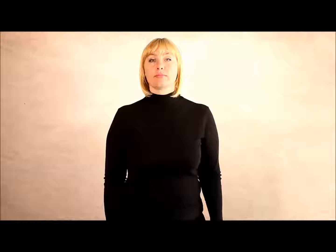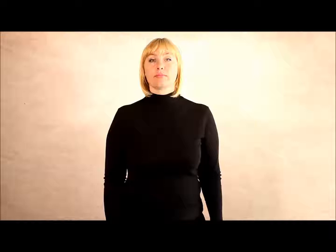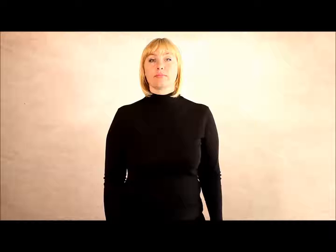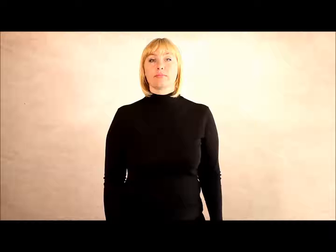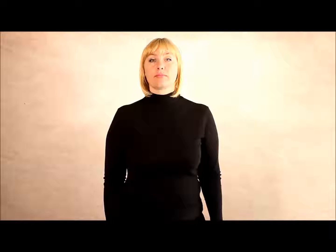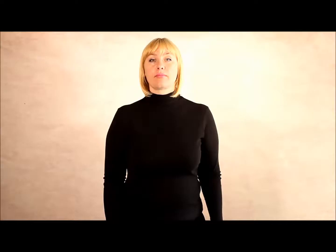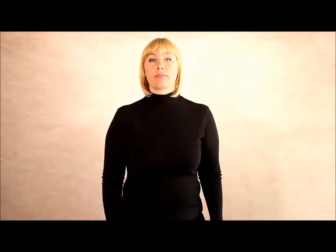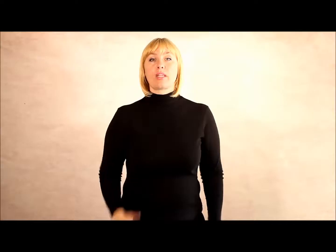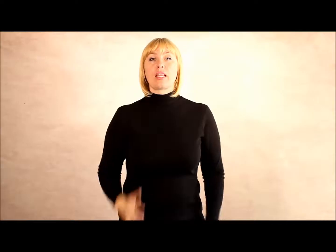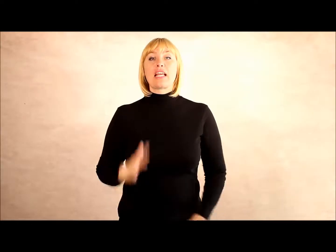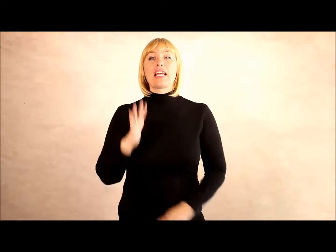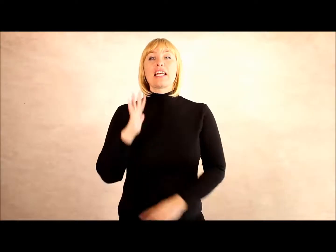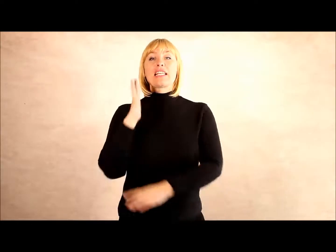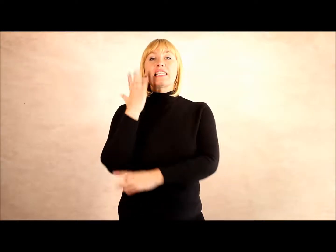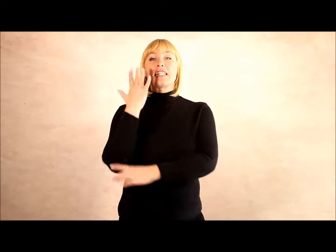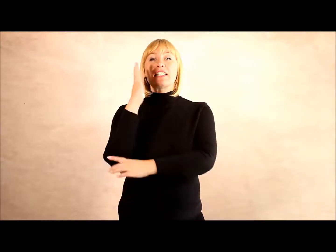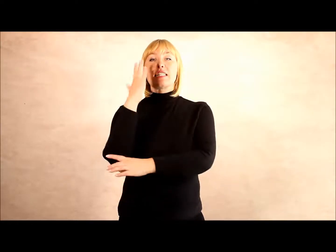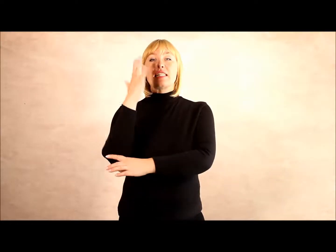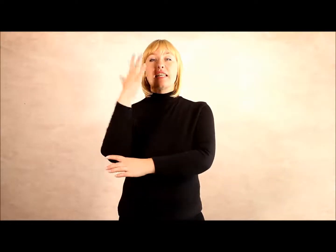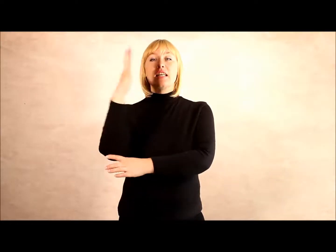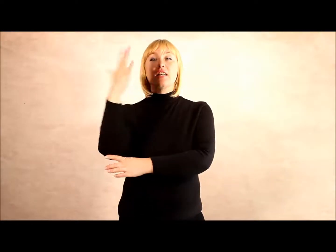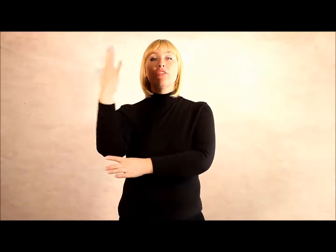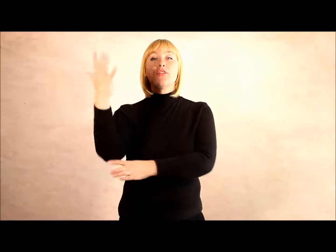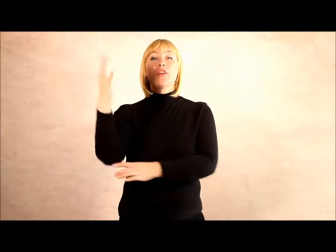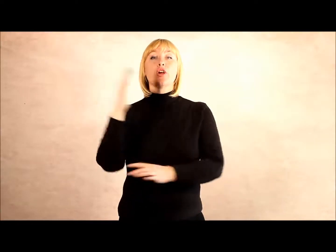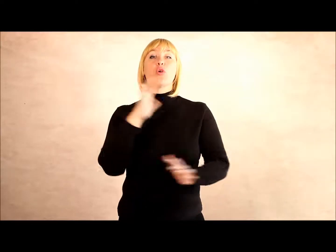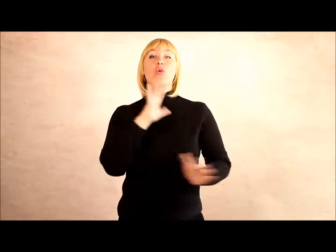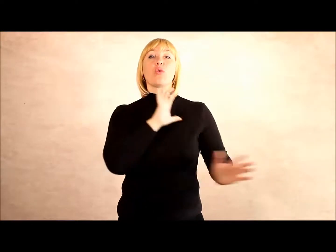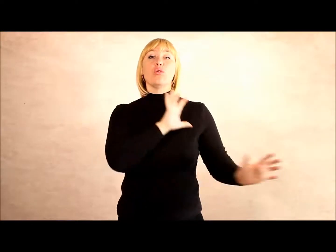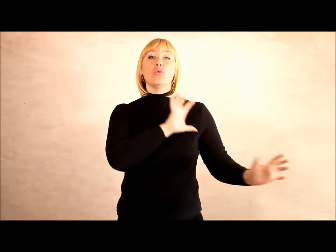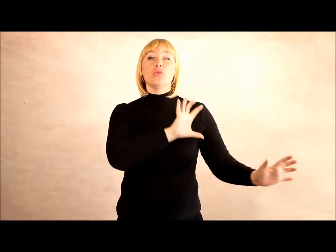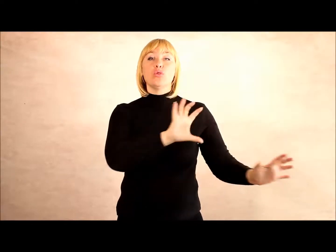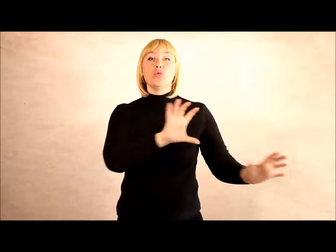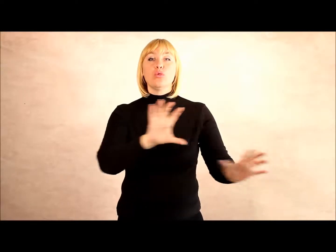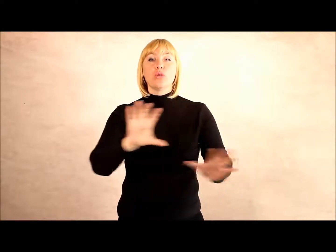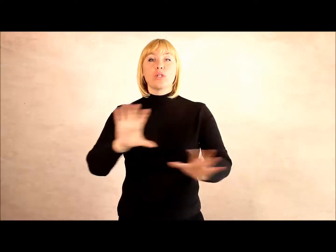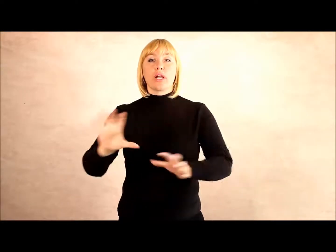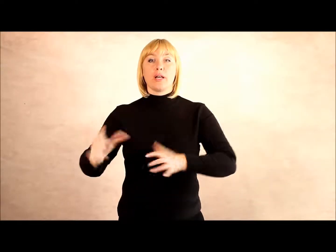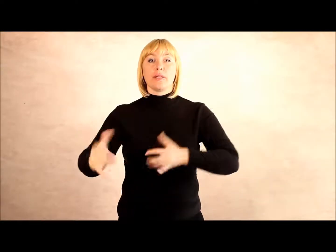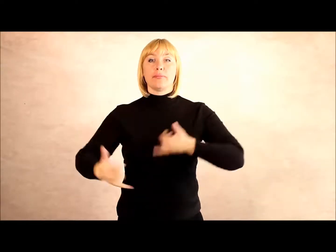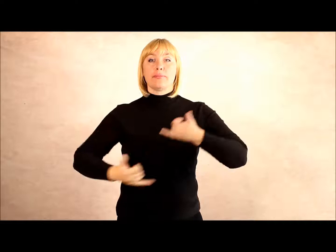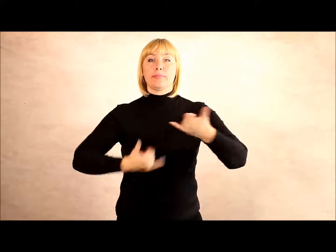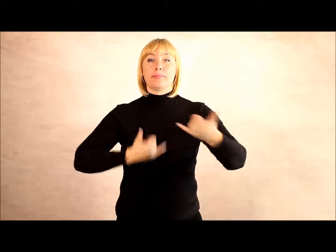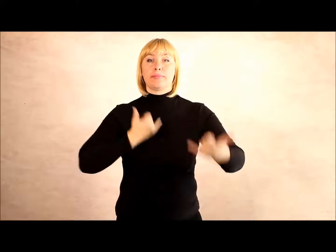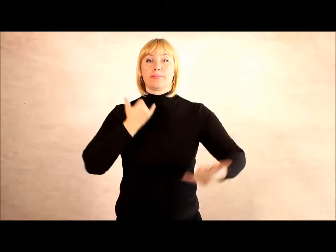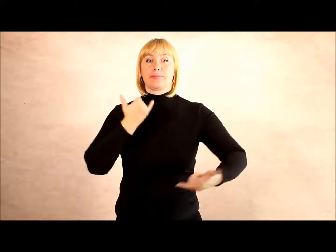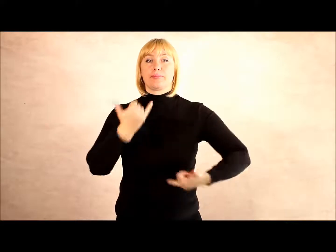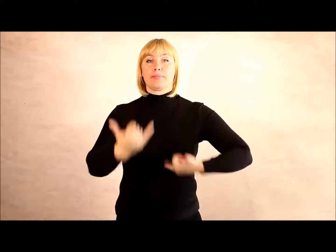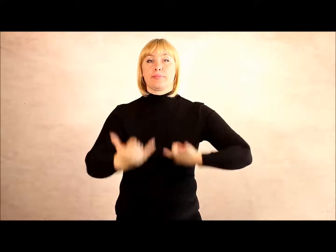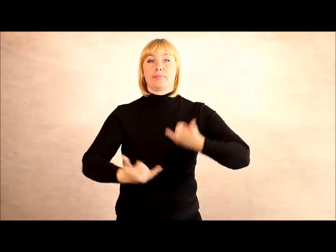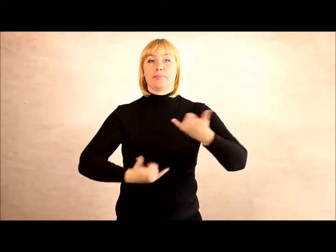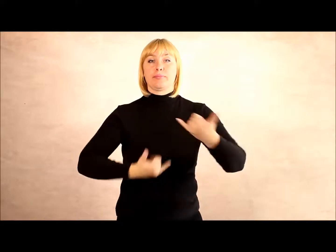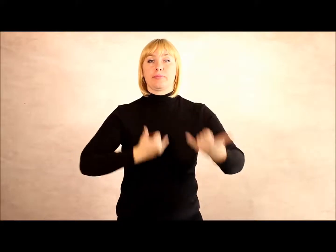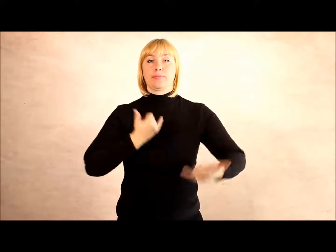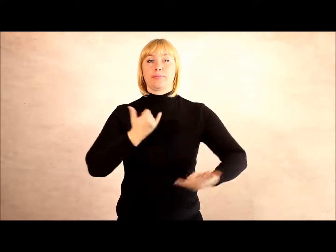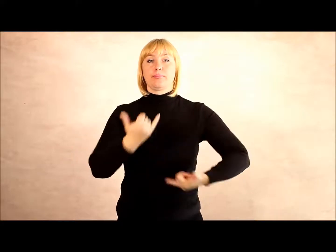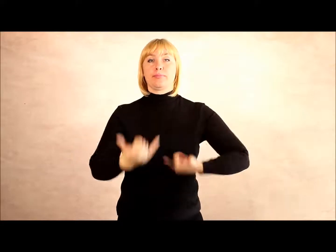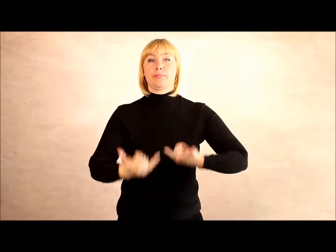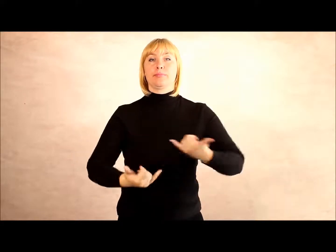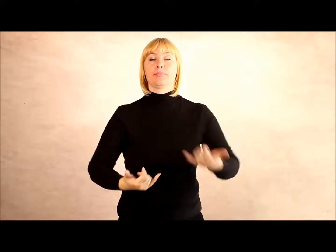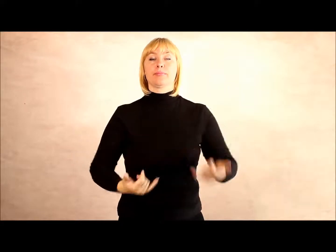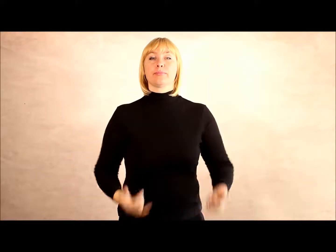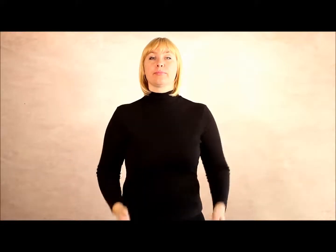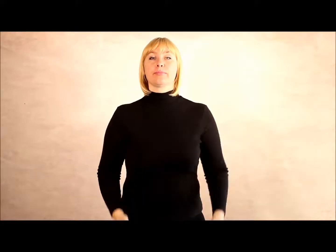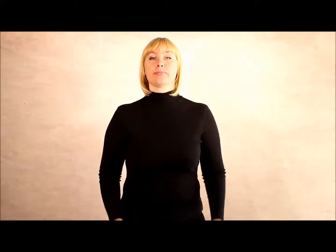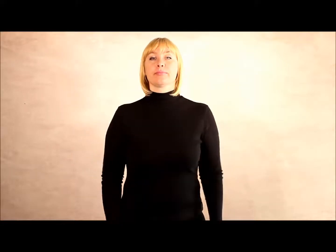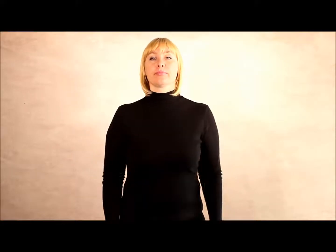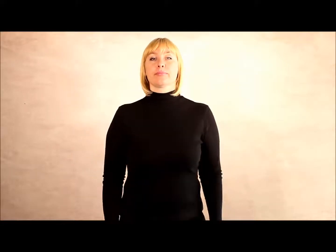Silvicultura